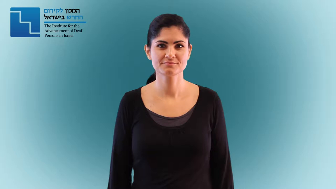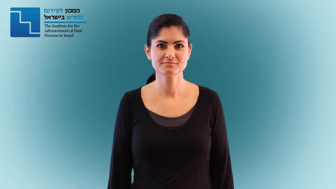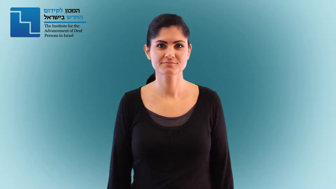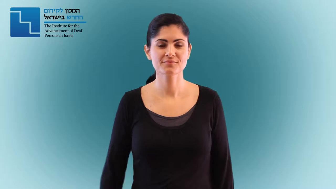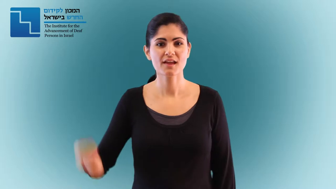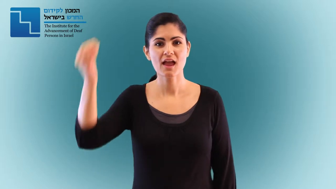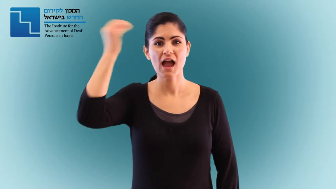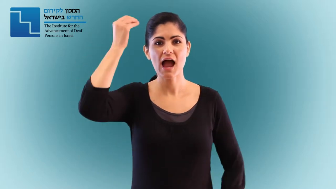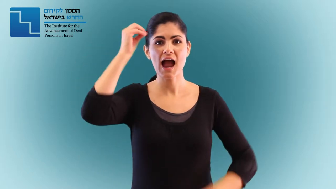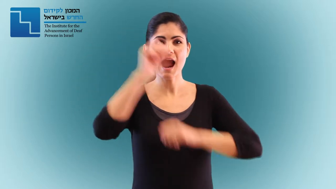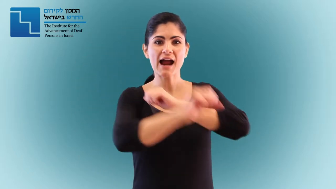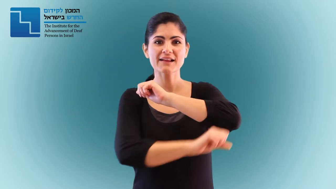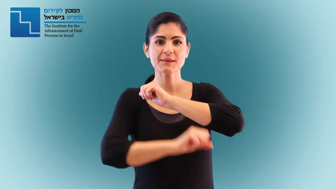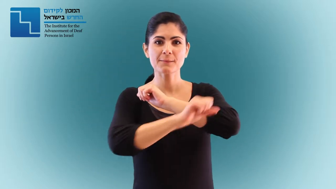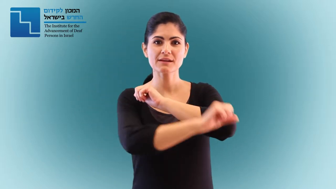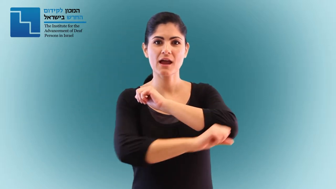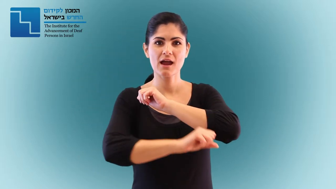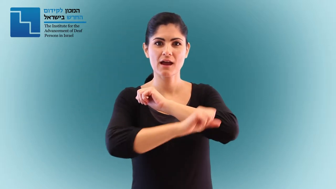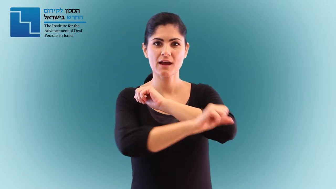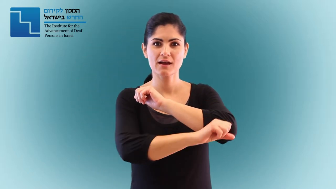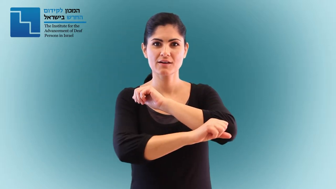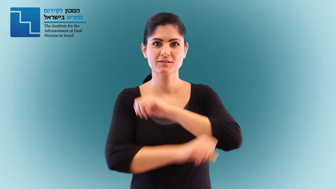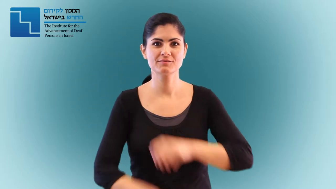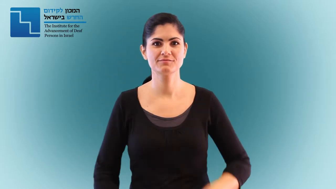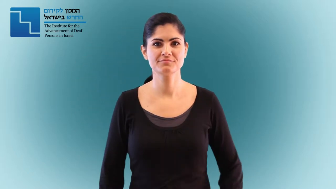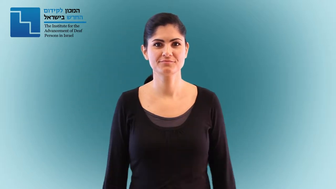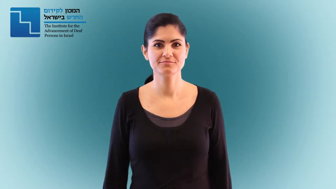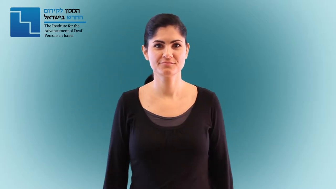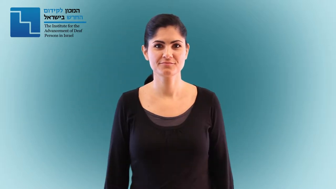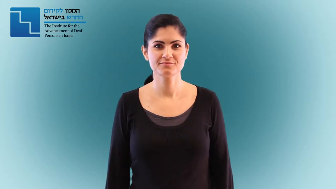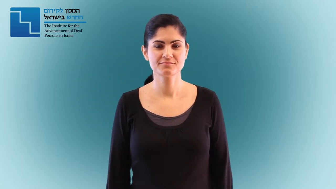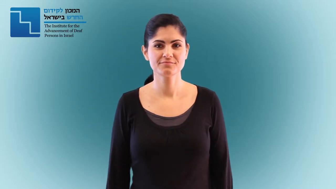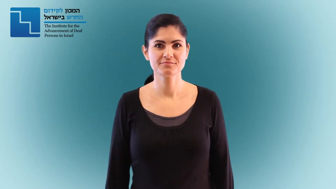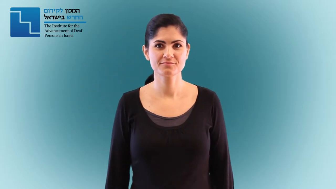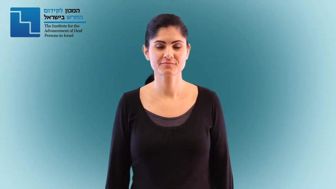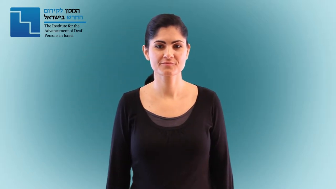אקדמיה